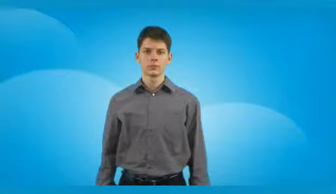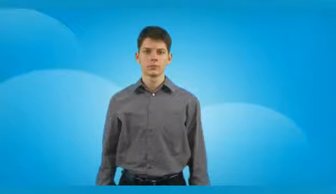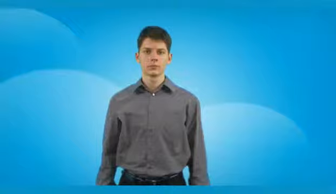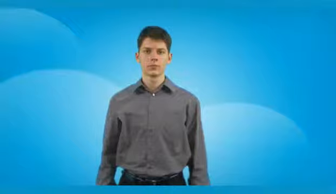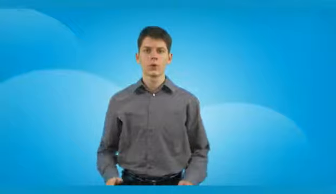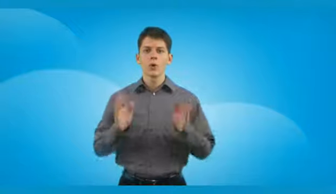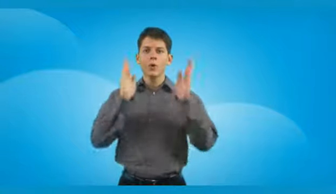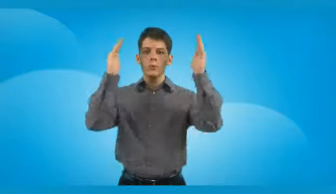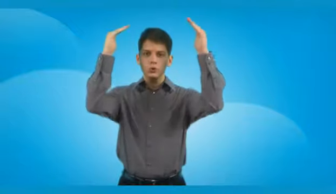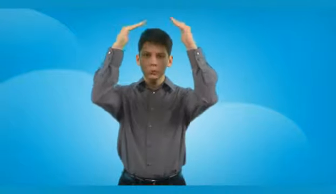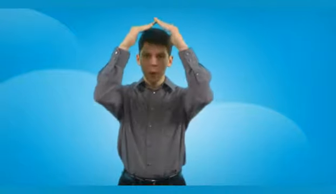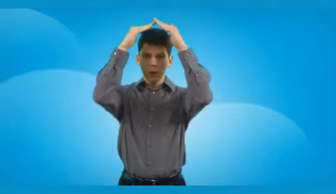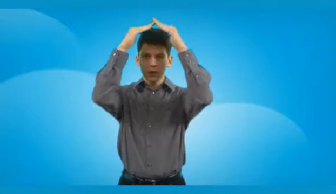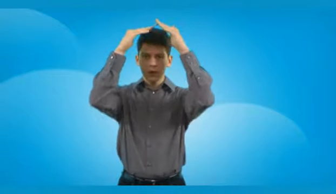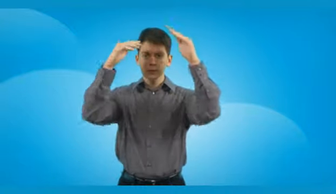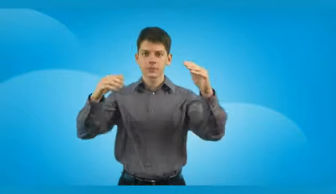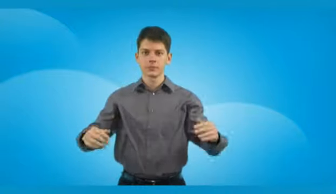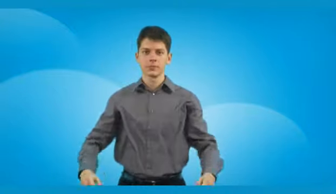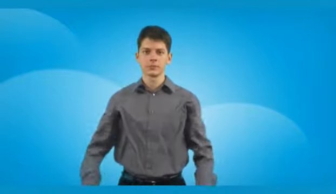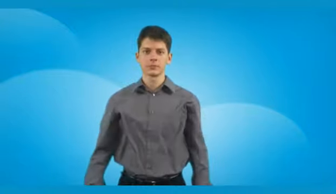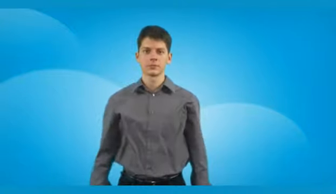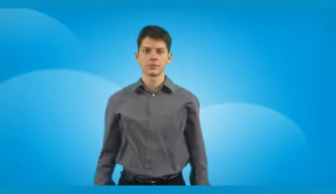Püspök